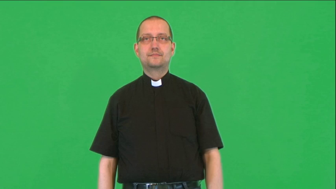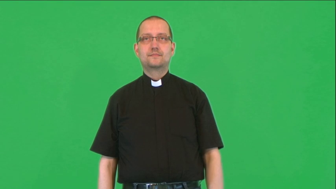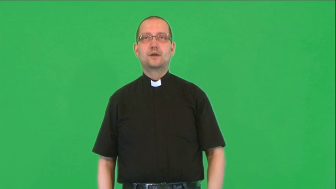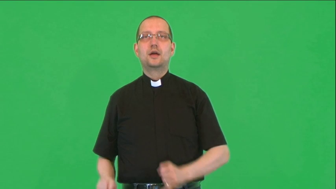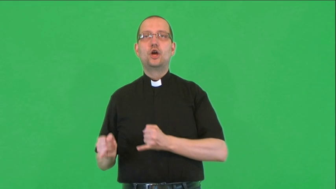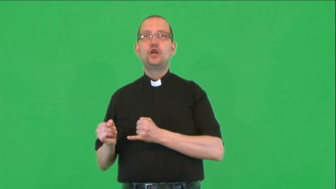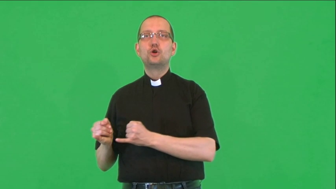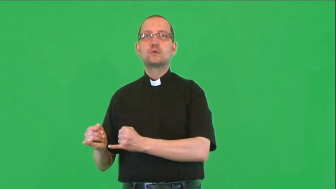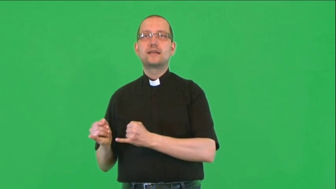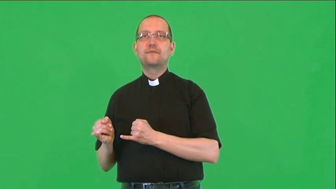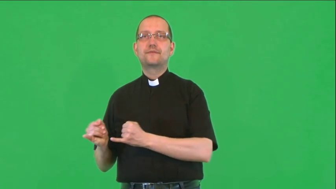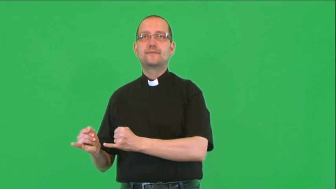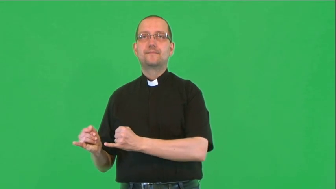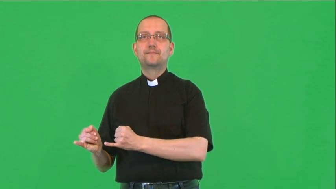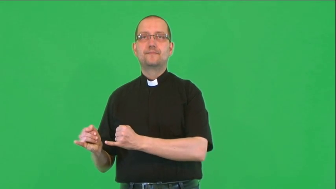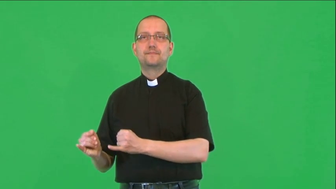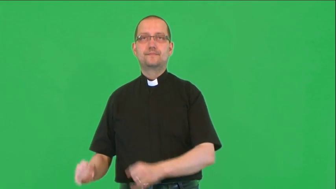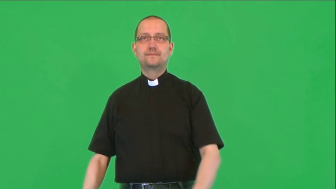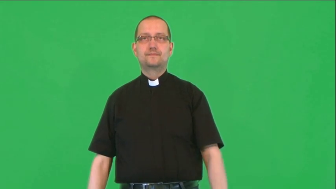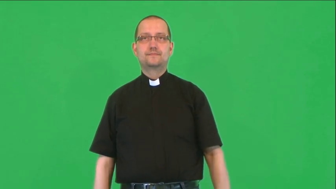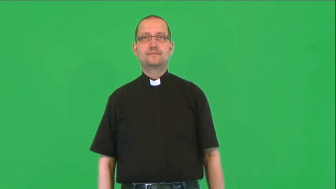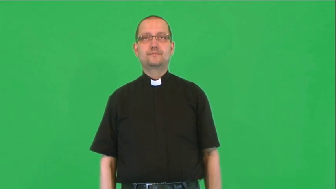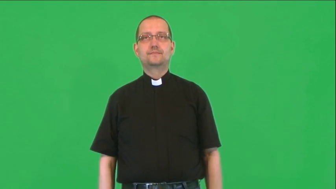Józef